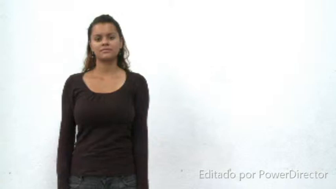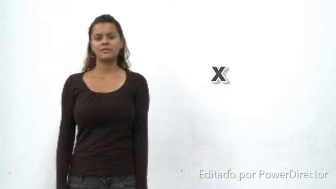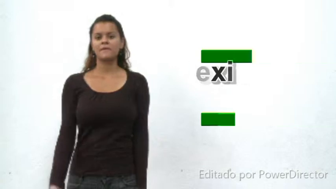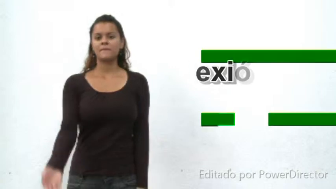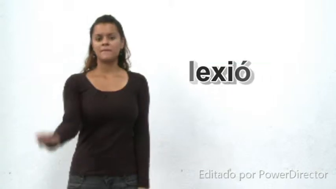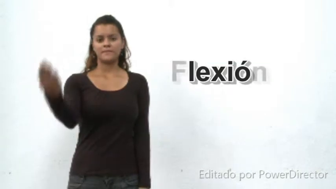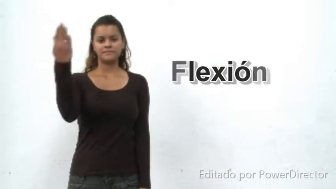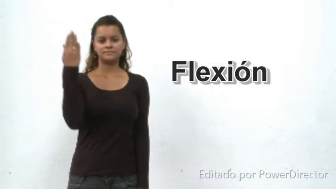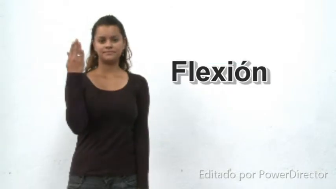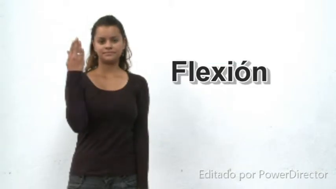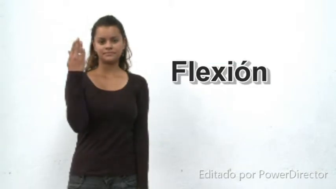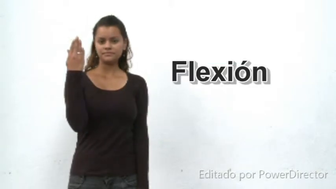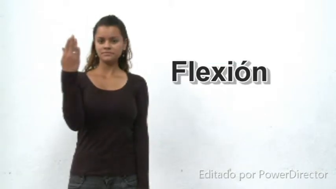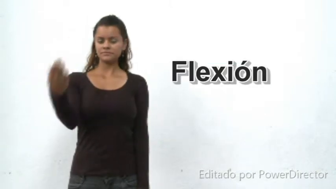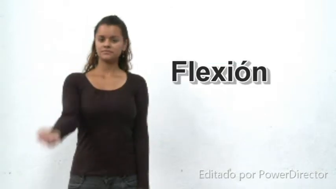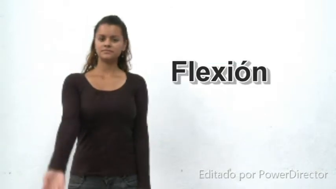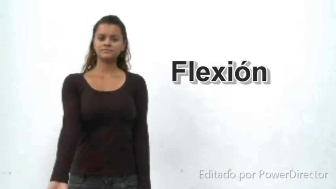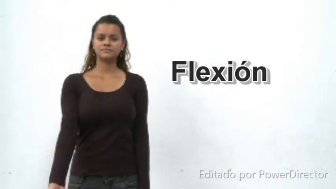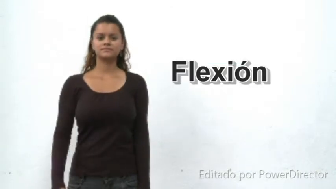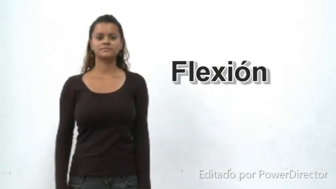Flexión